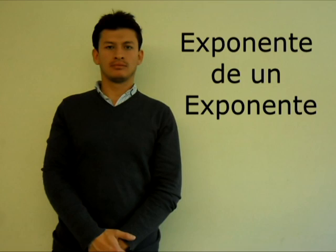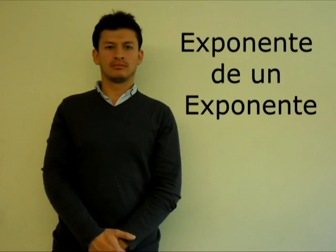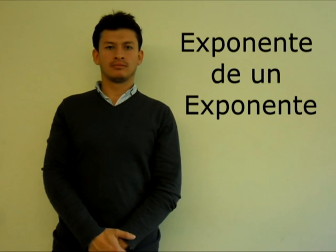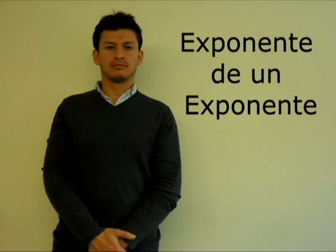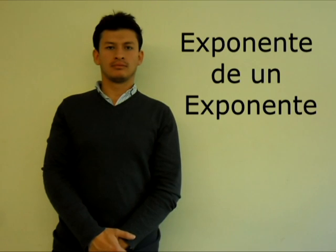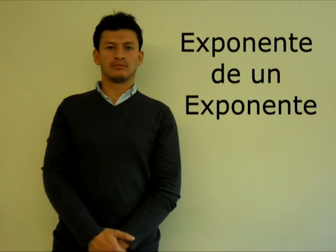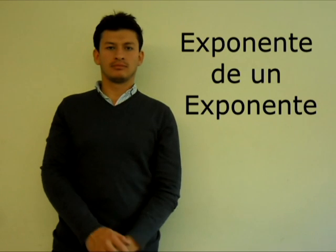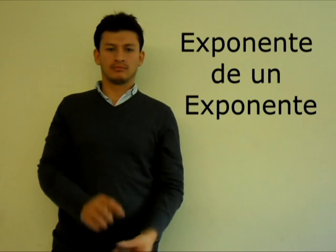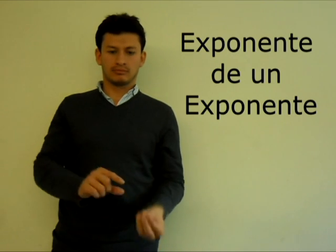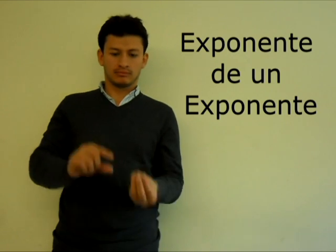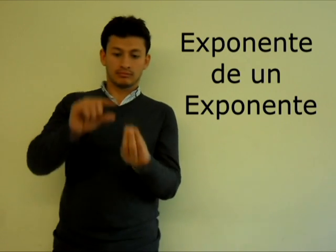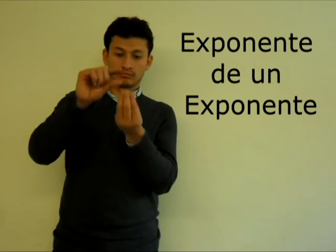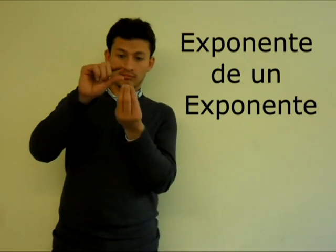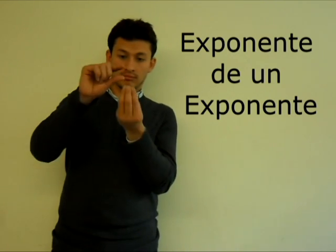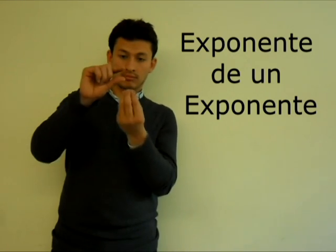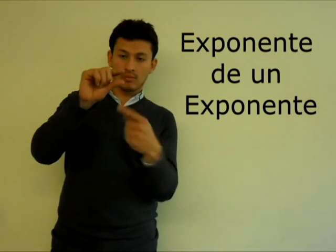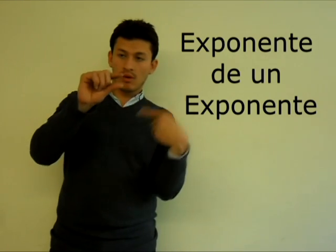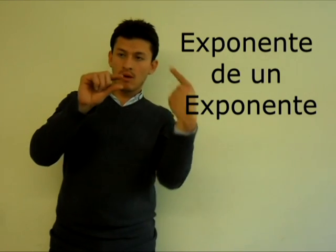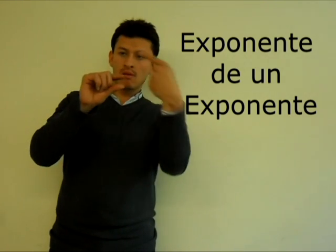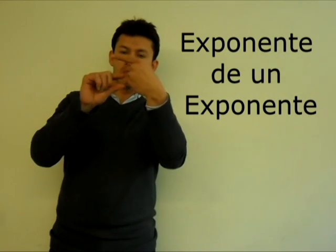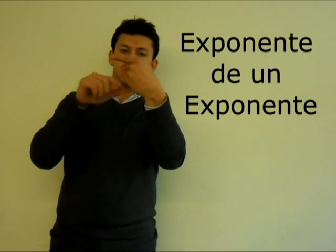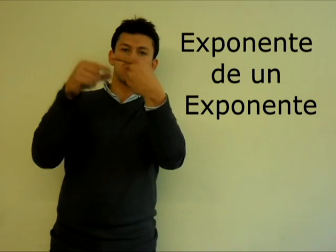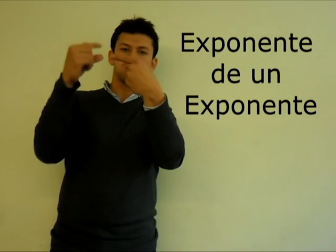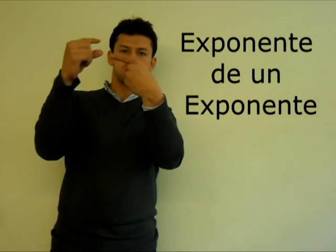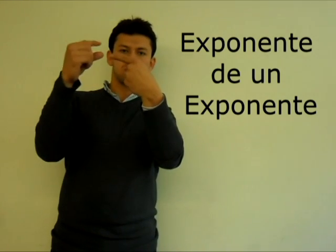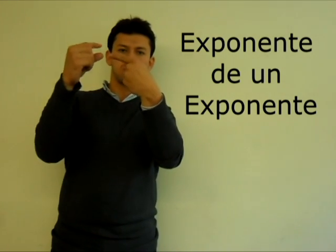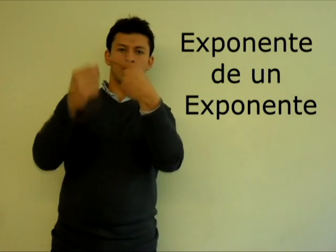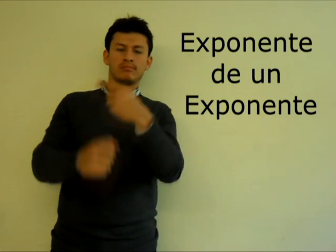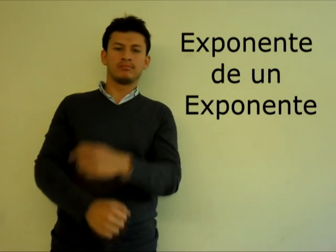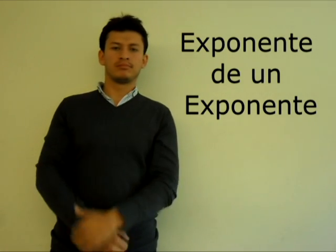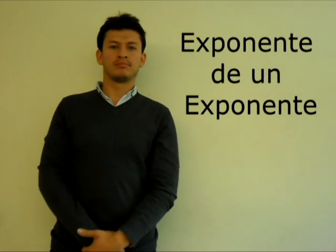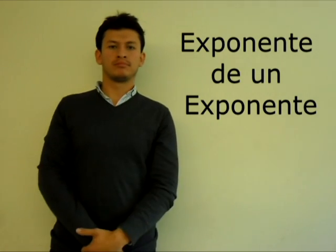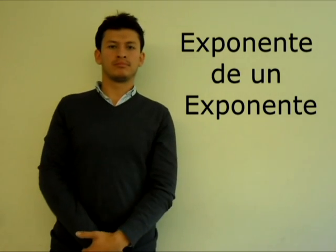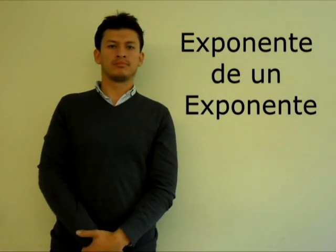Exponente de un Exponente